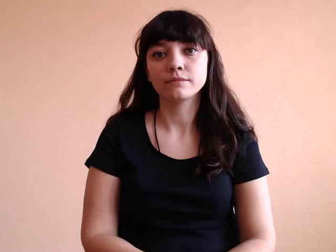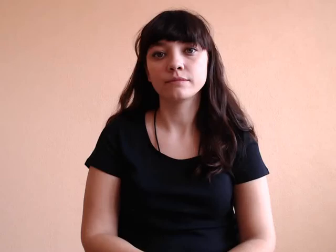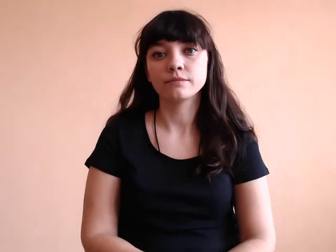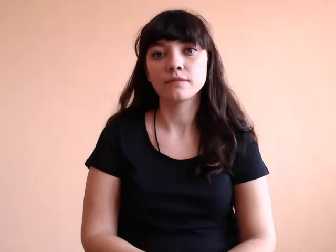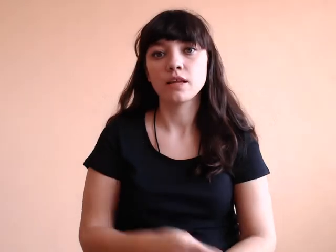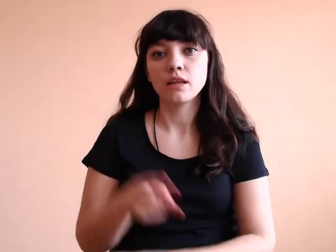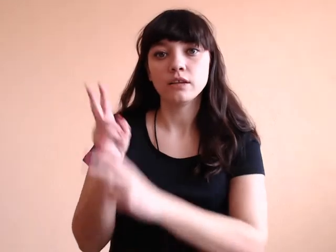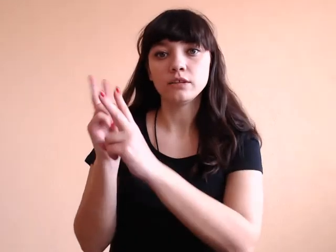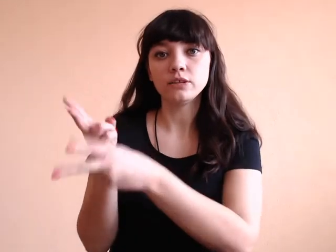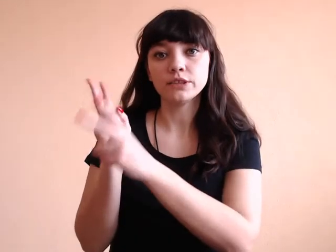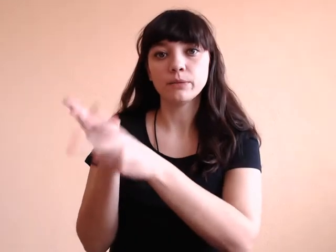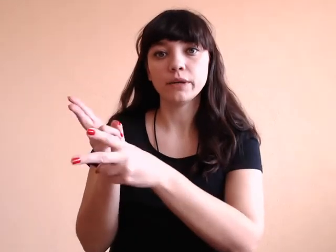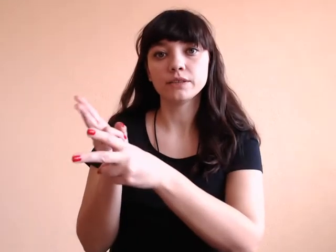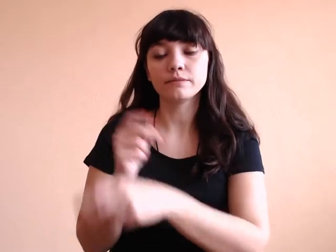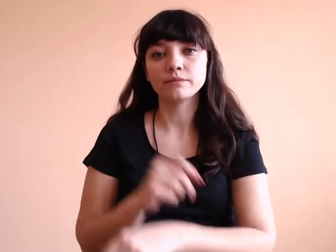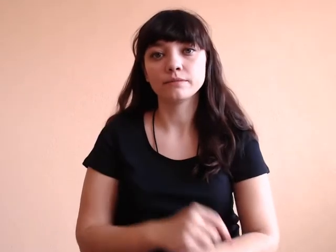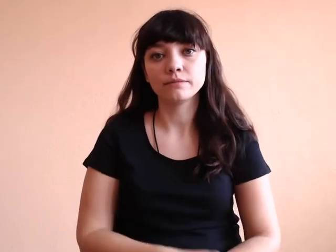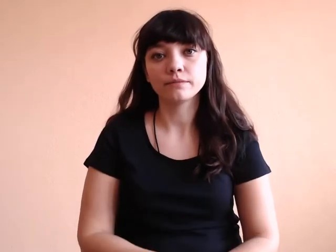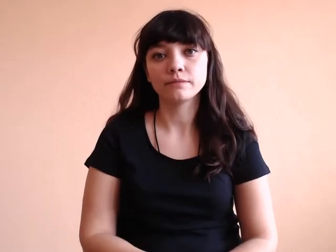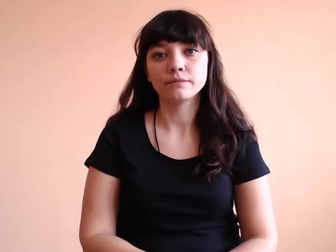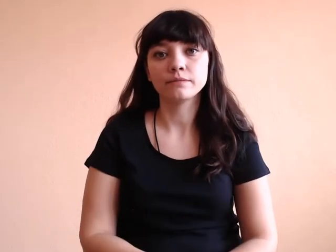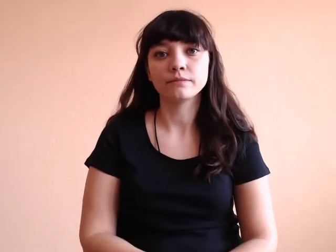LISTOPAD